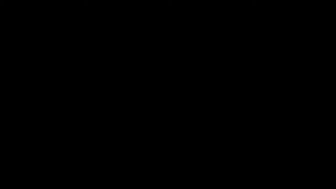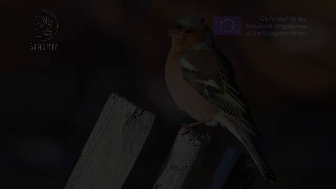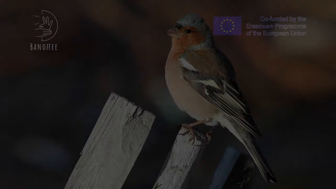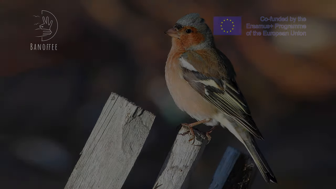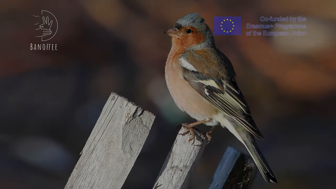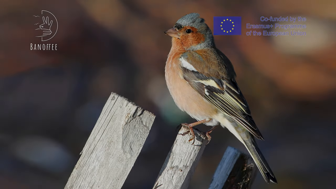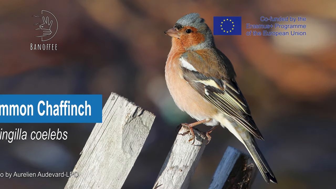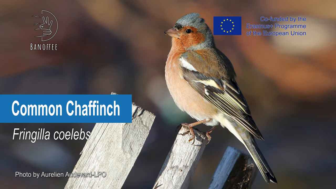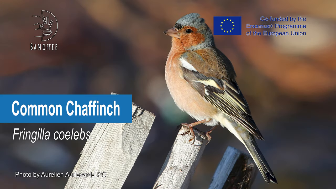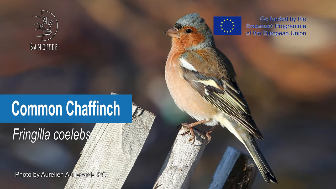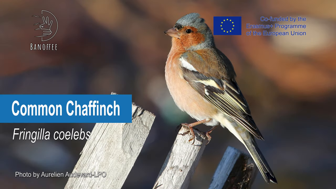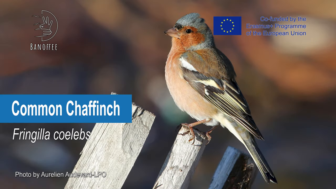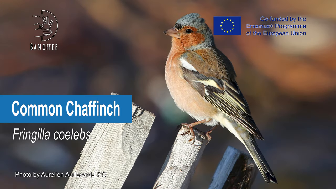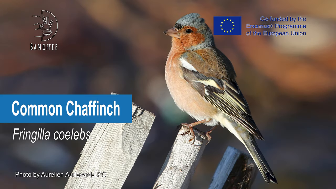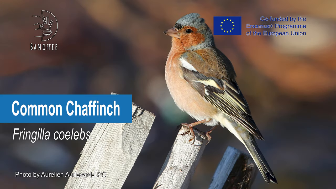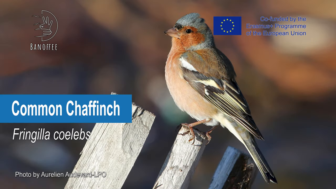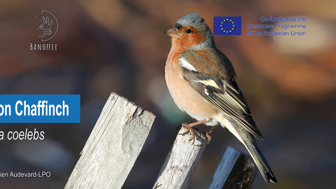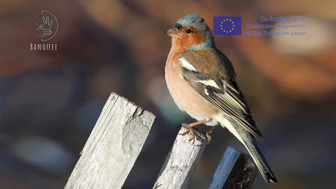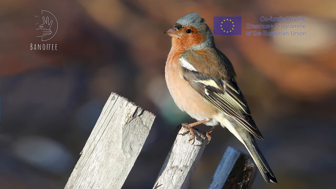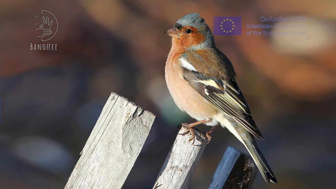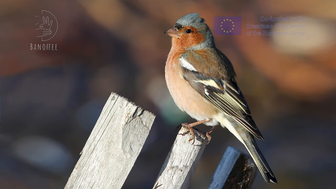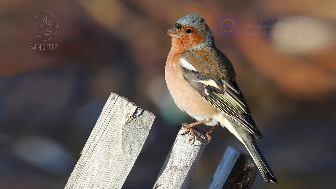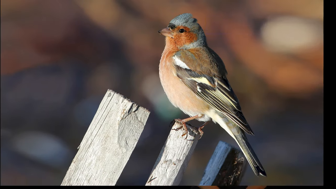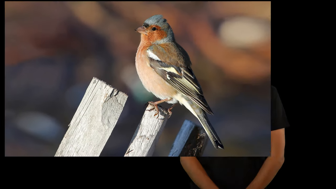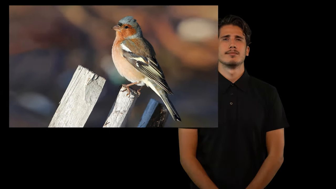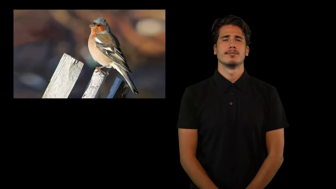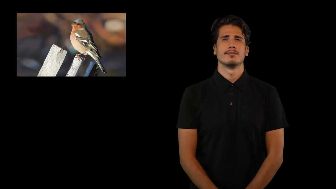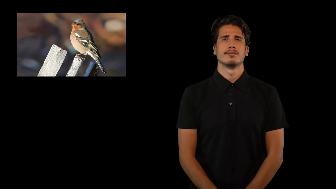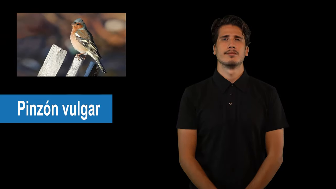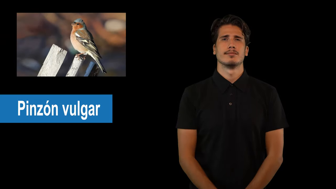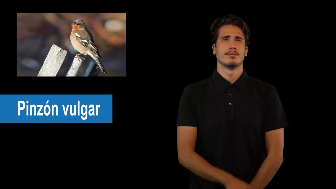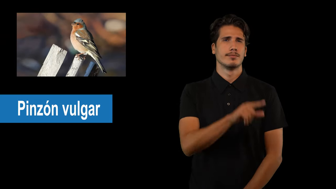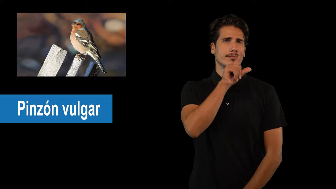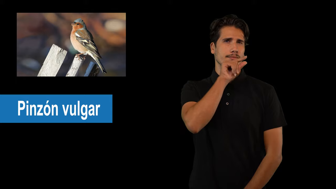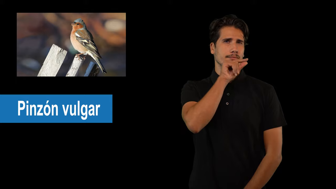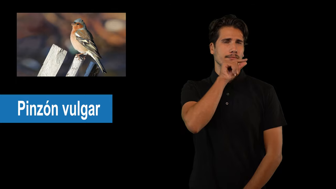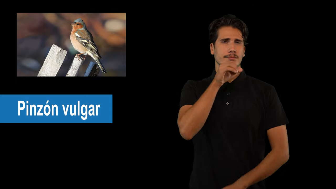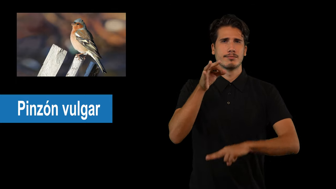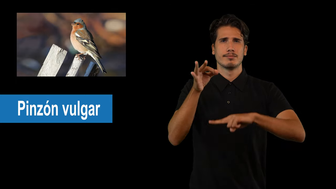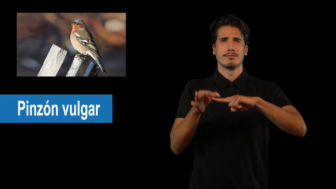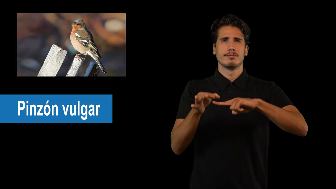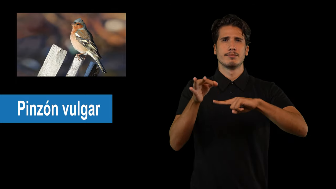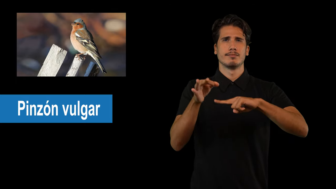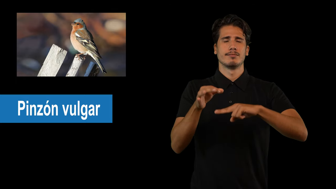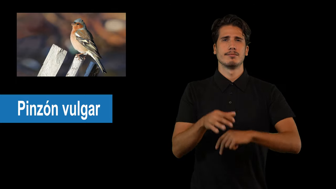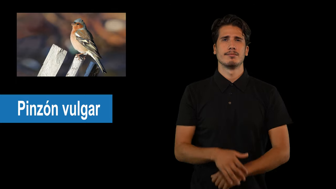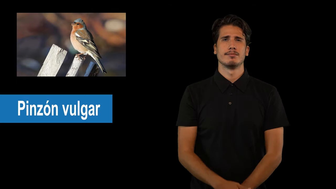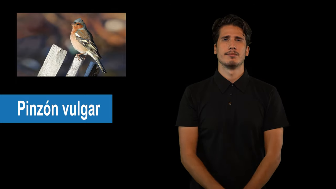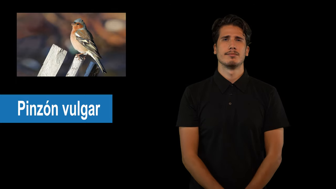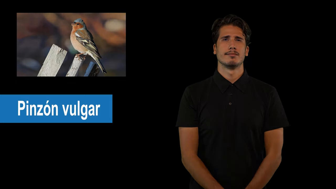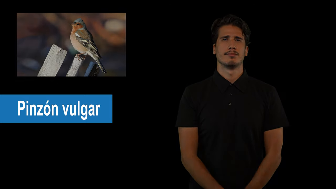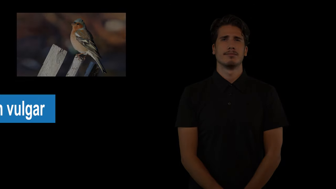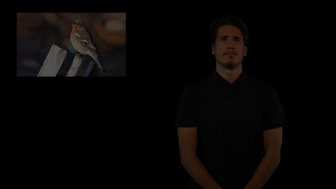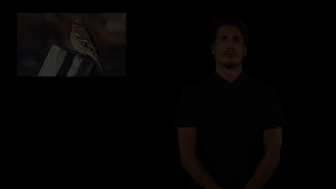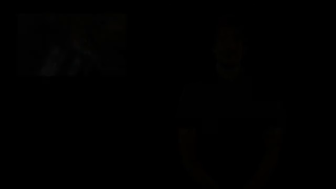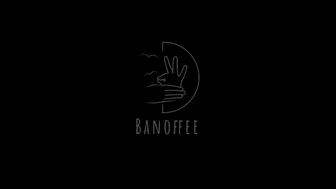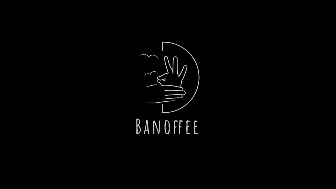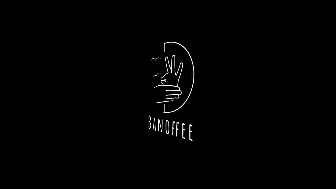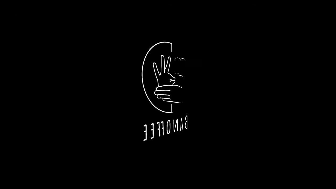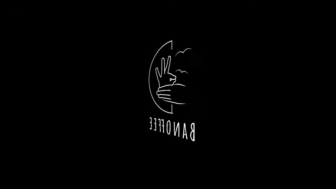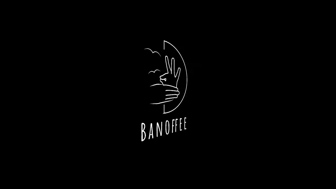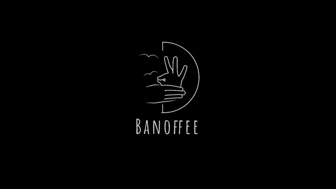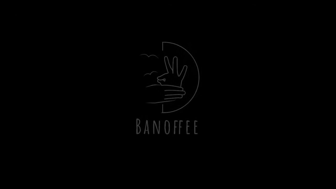Pinzón vulgar